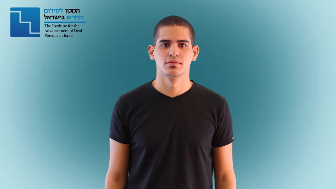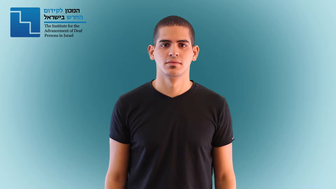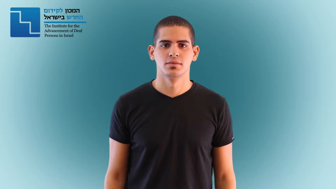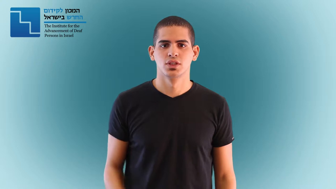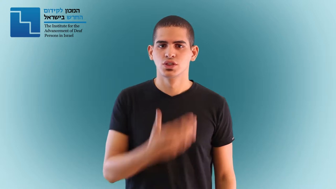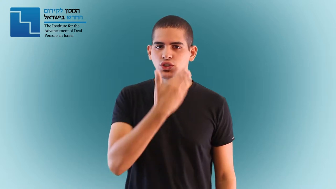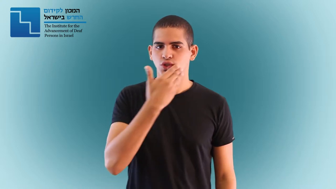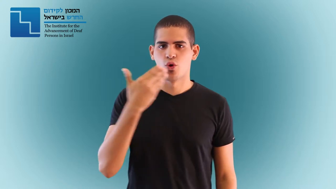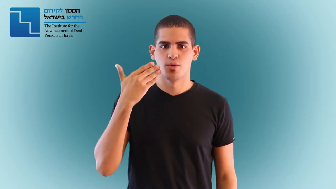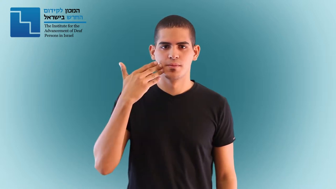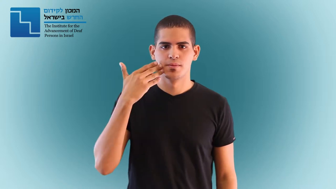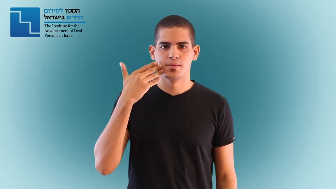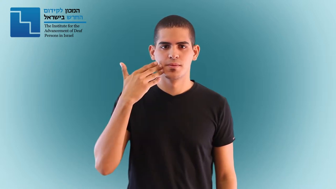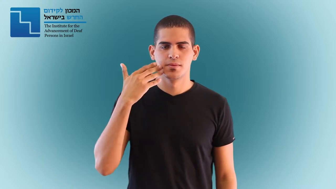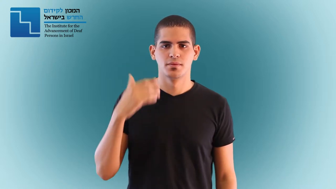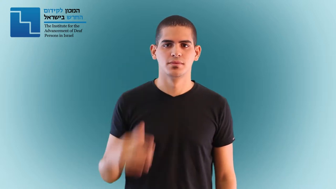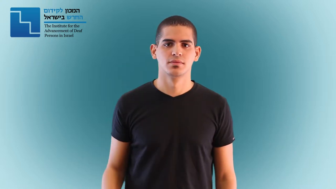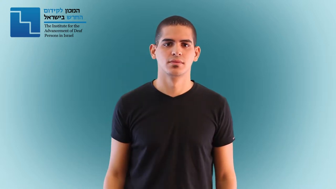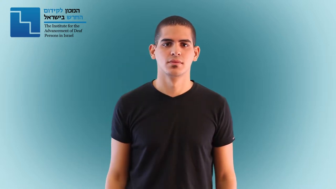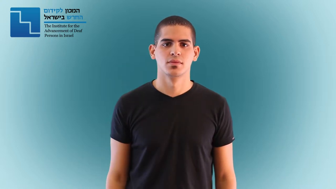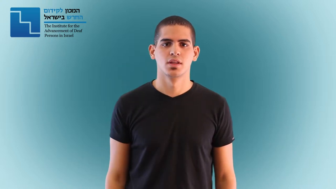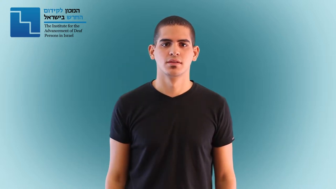צום